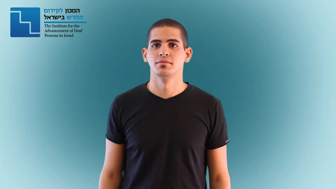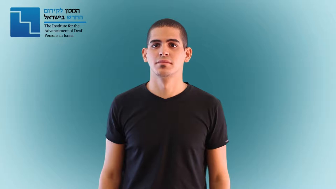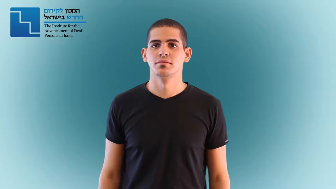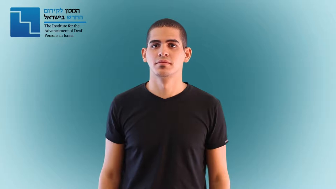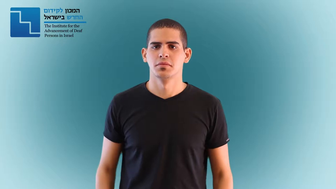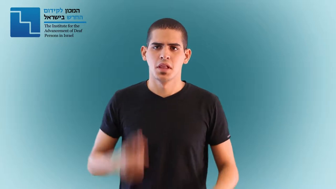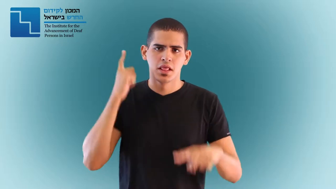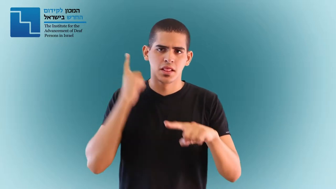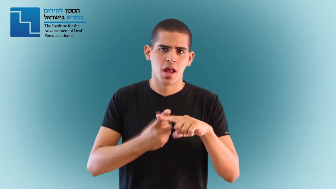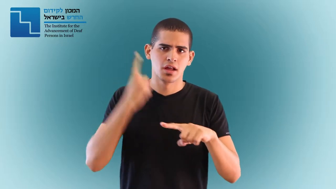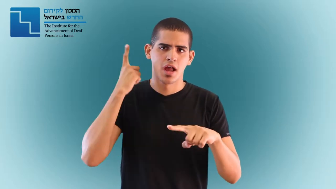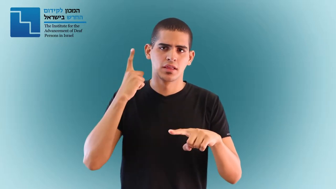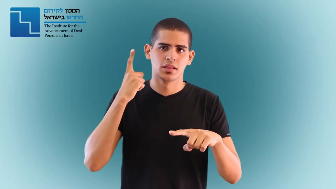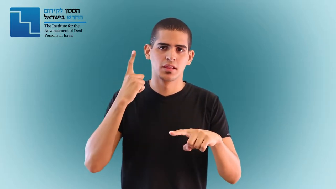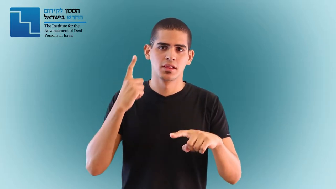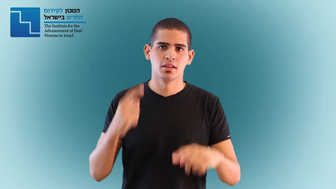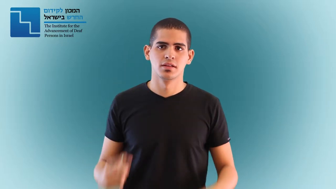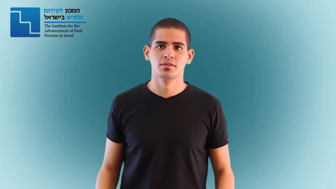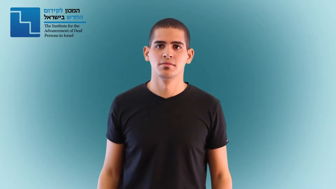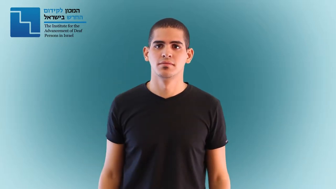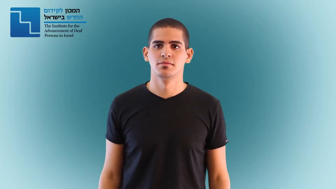דייקן